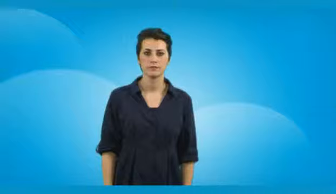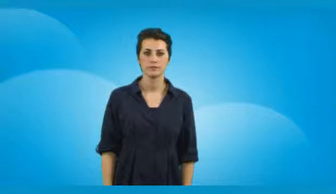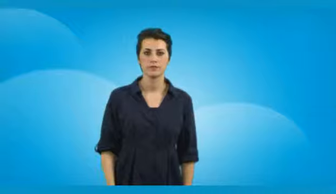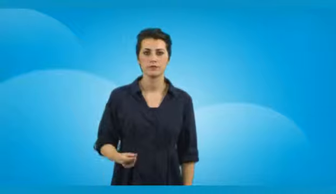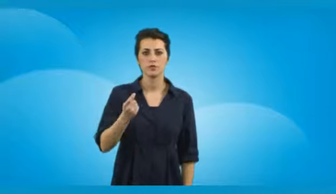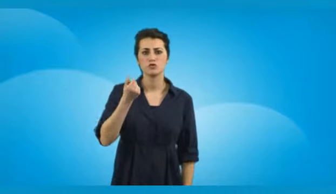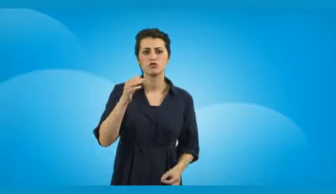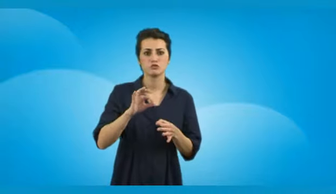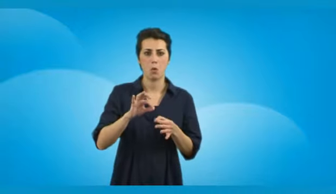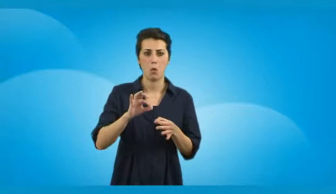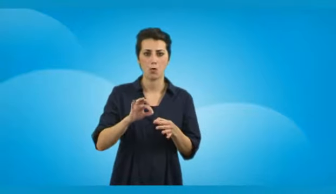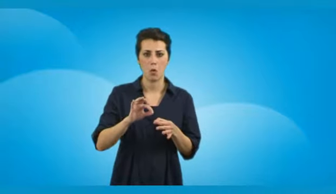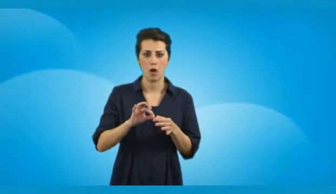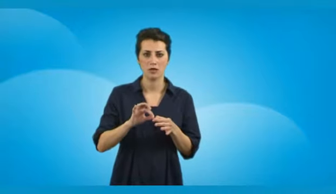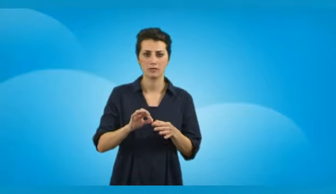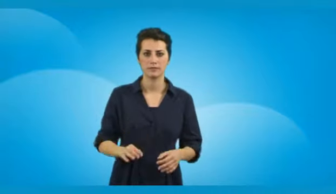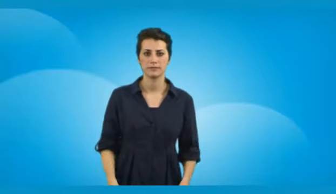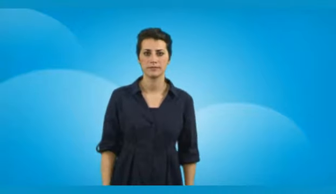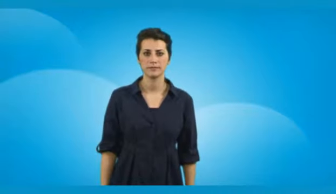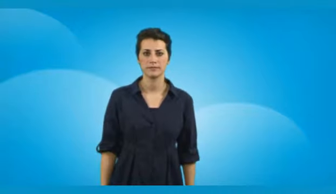Spórol